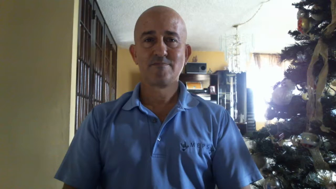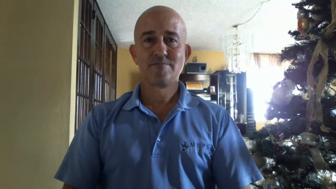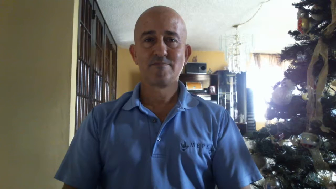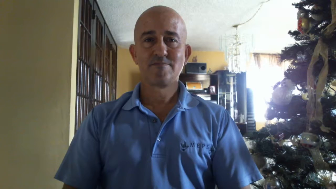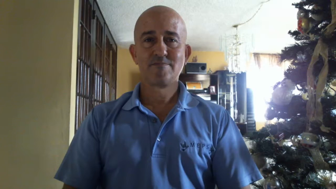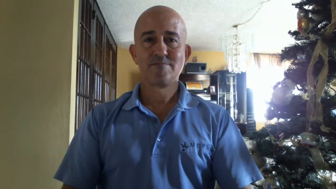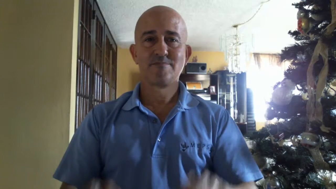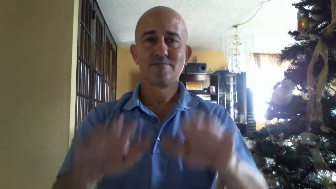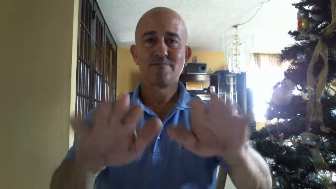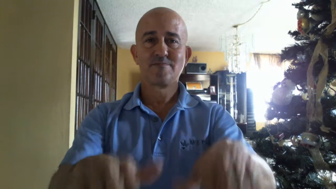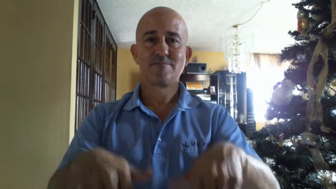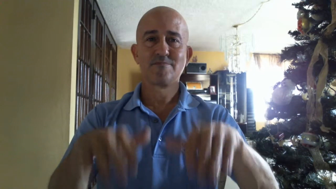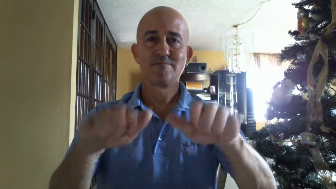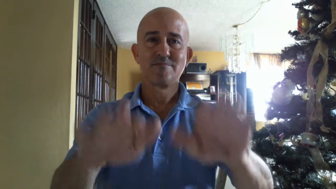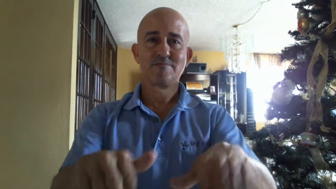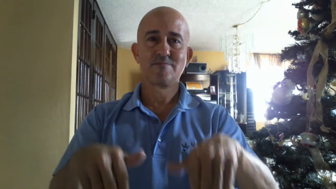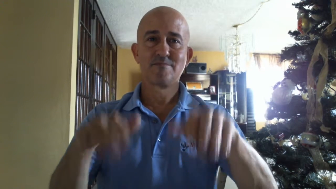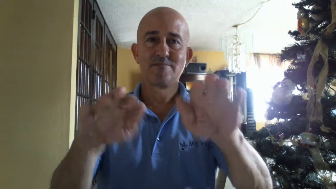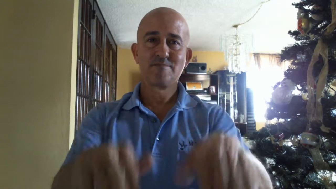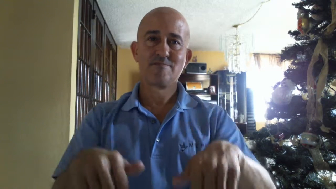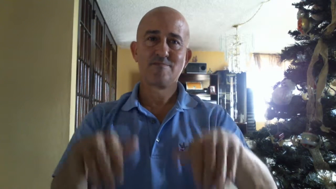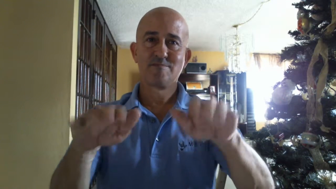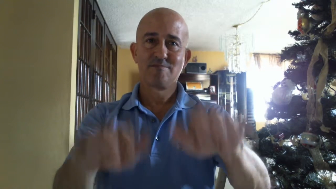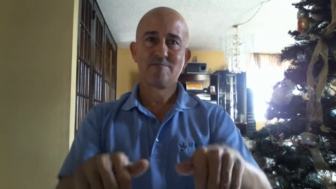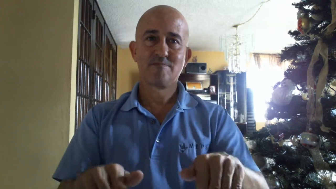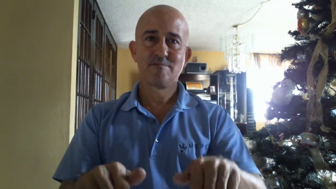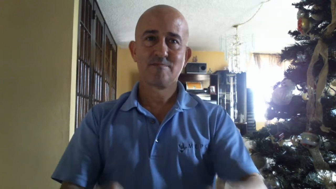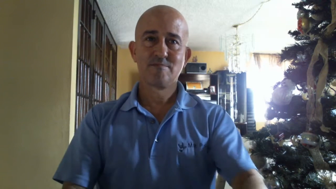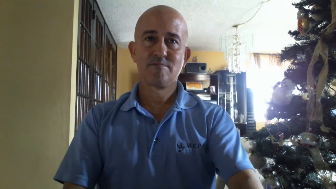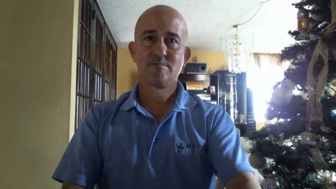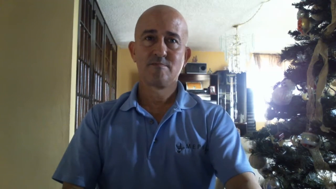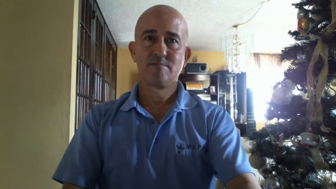Canguro